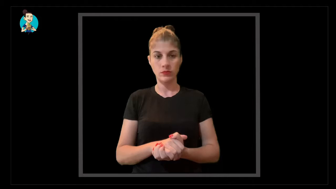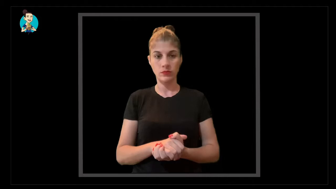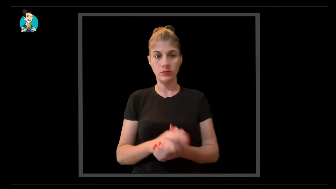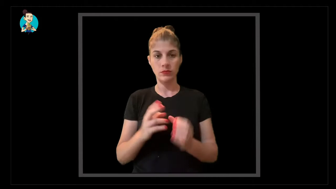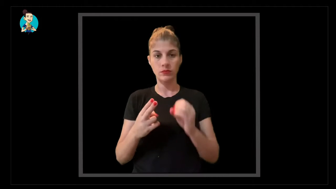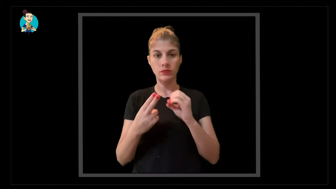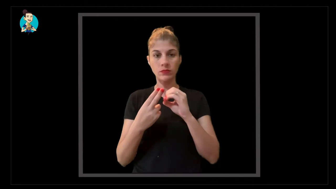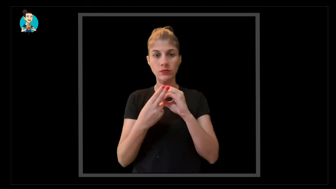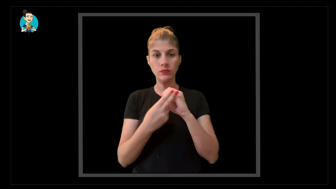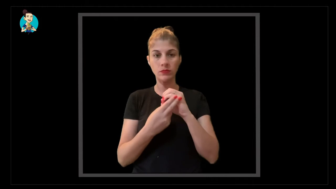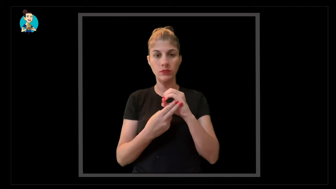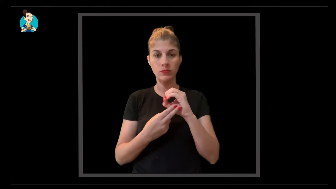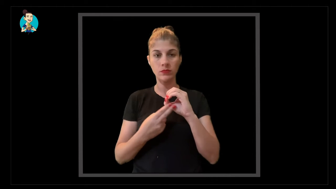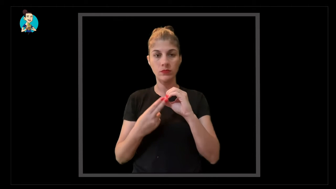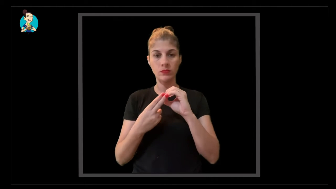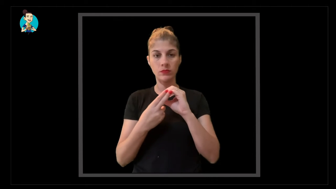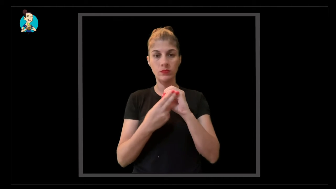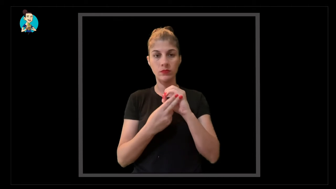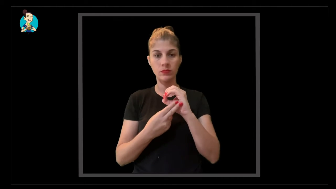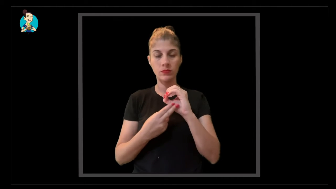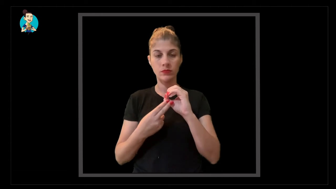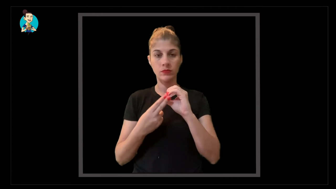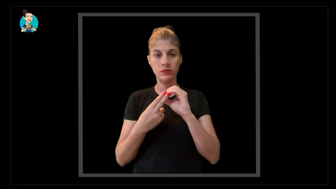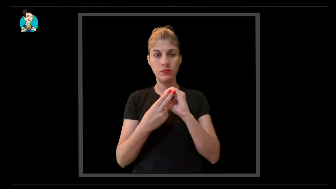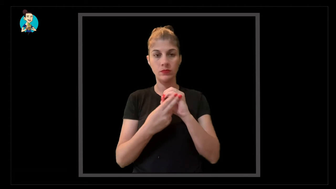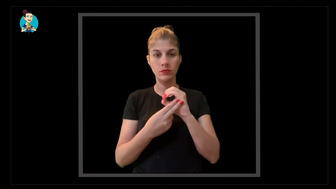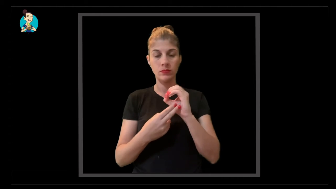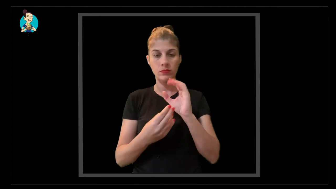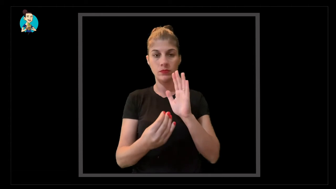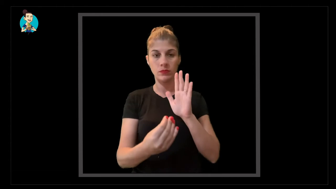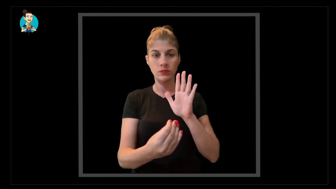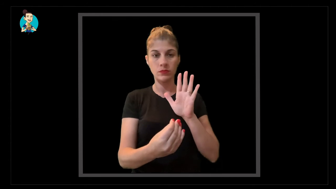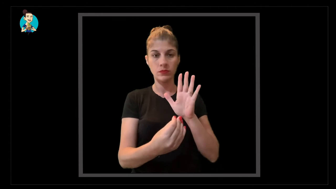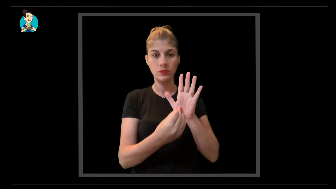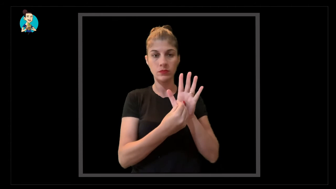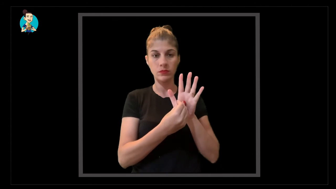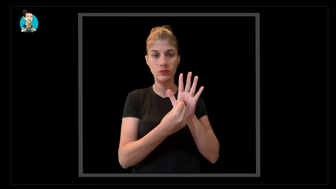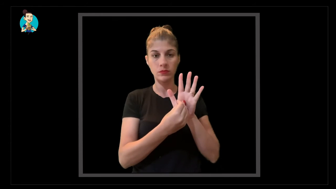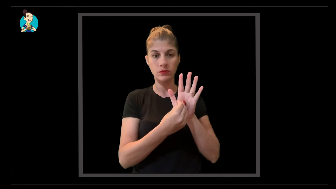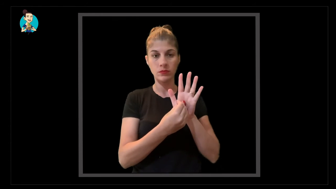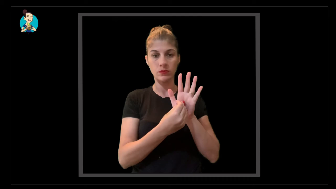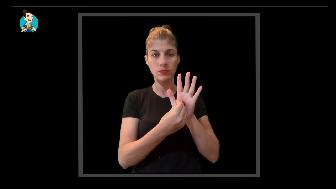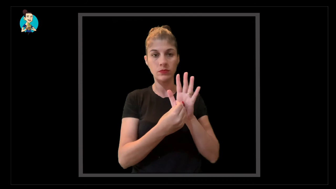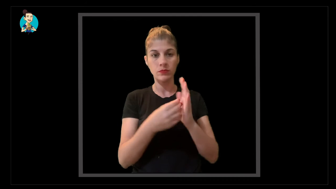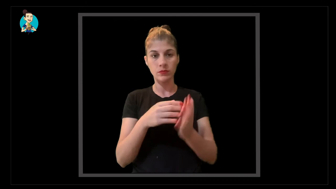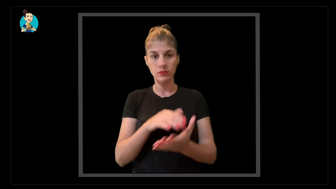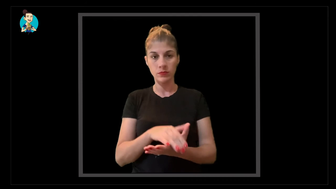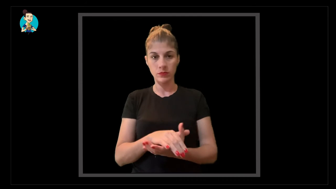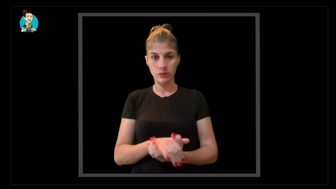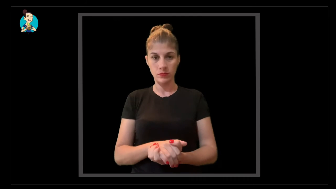NUCLÉOLO